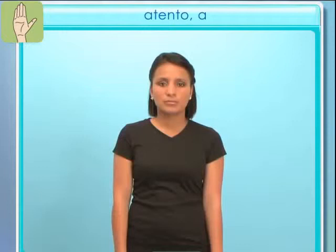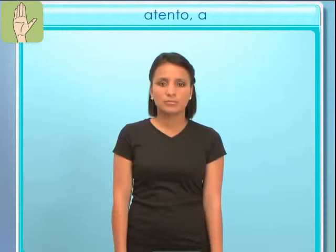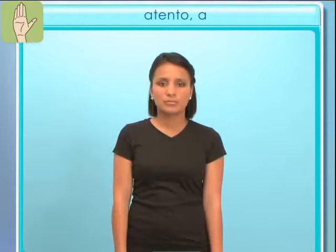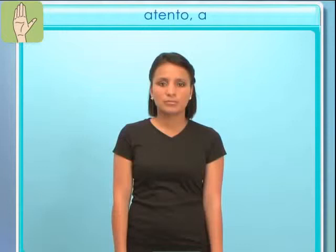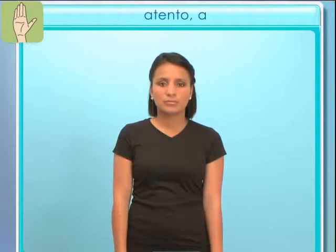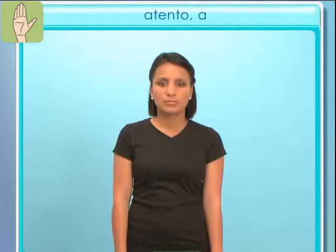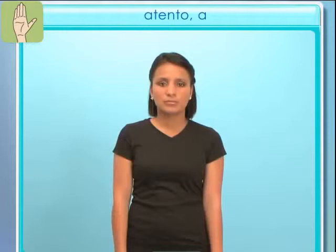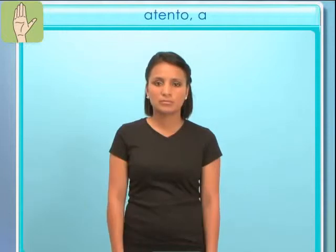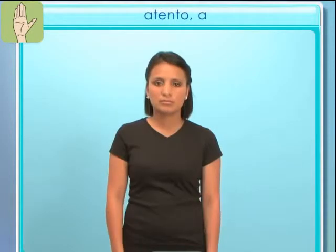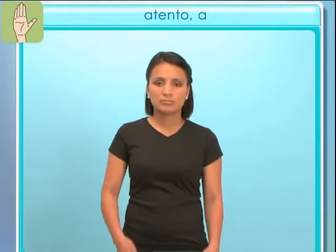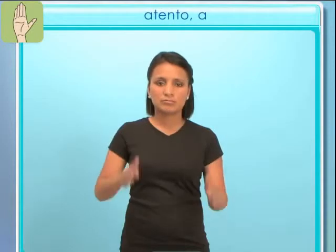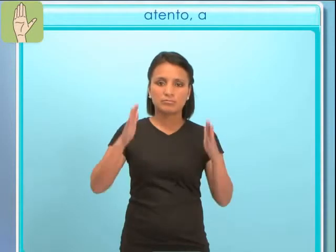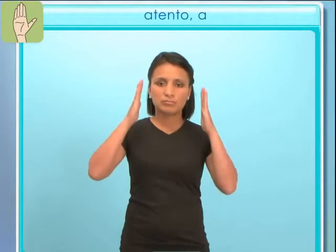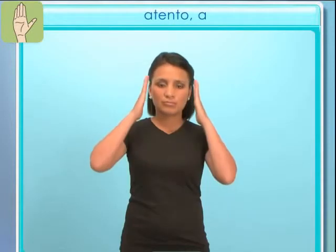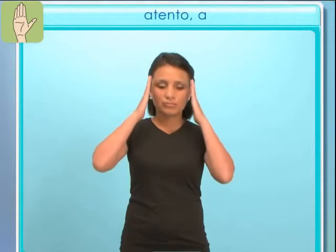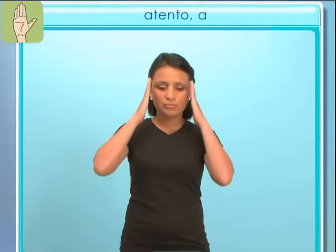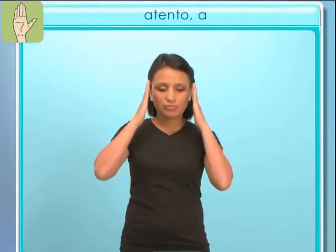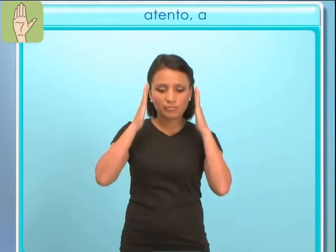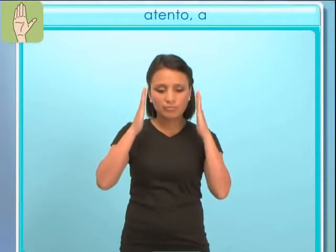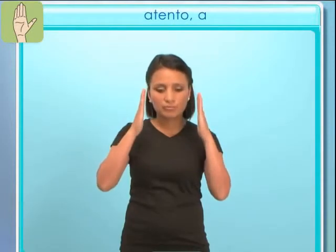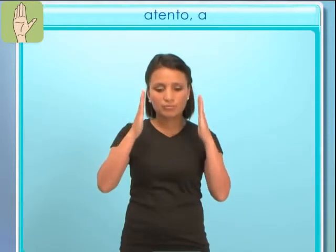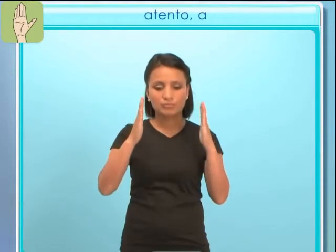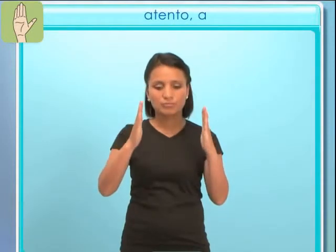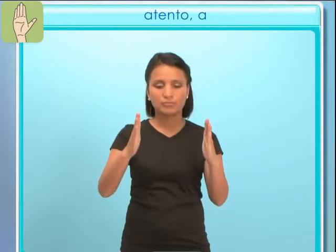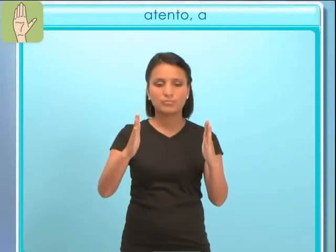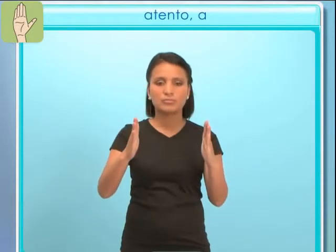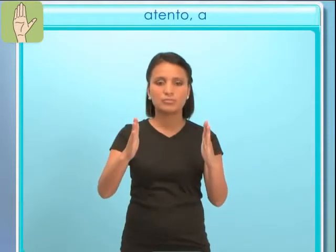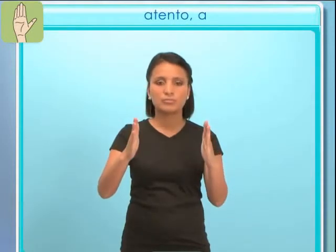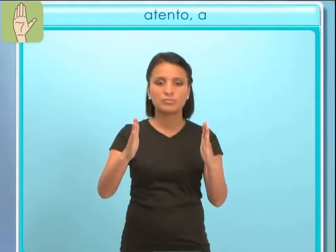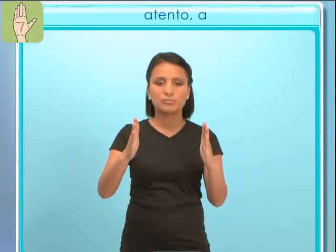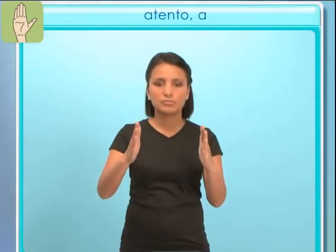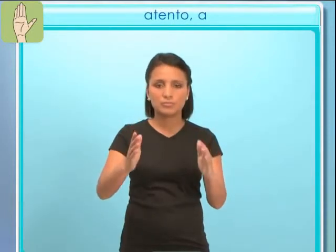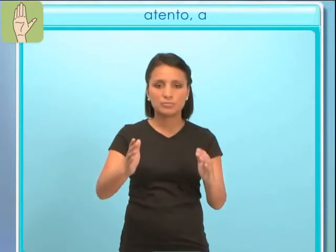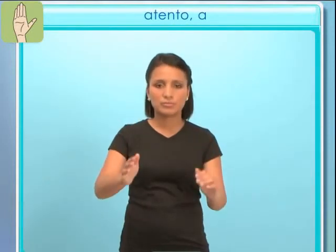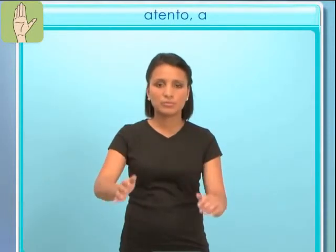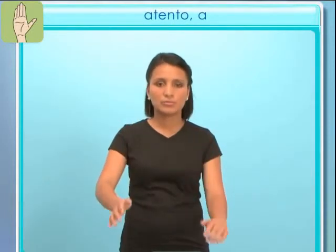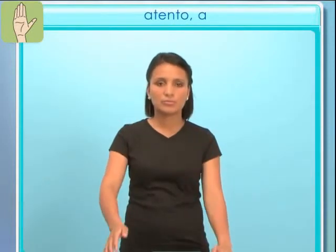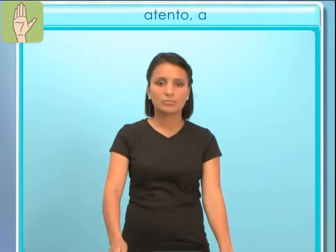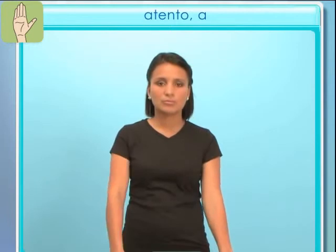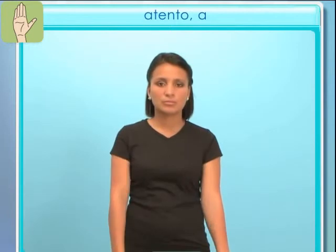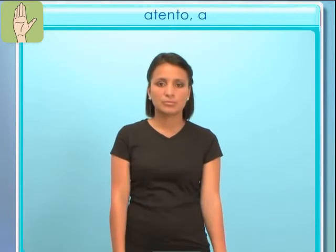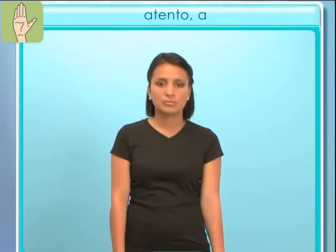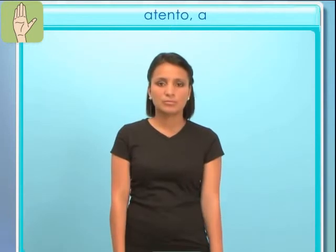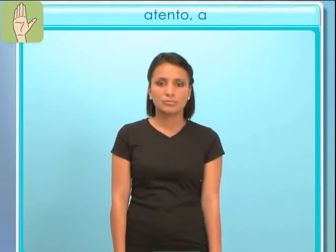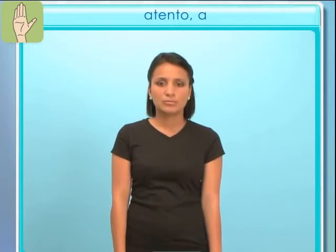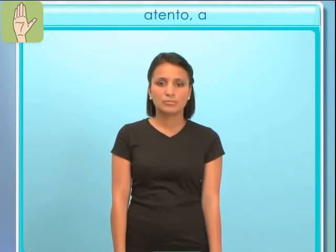ATENTO A